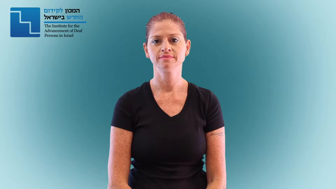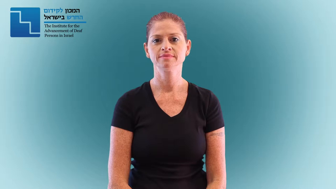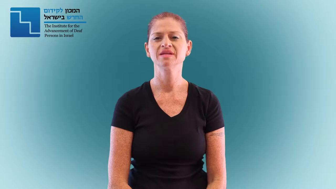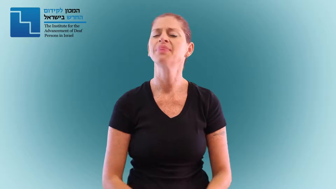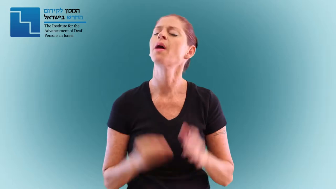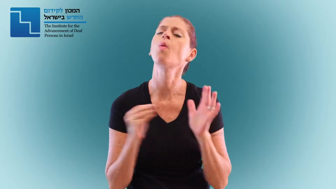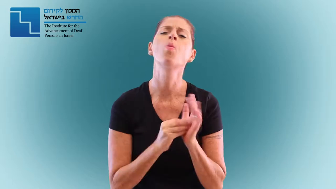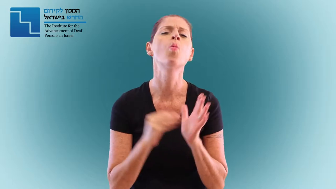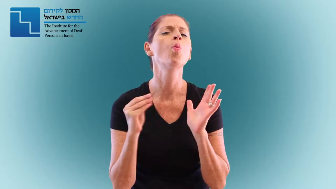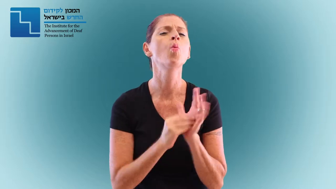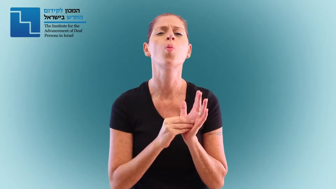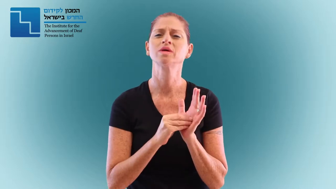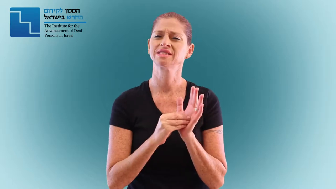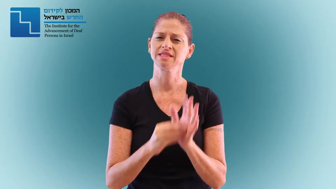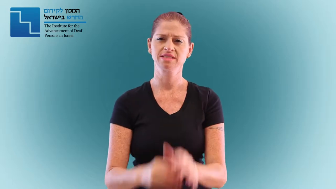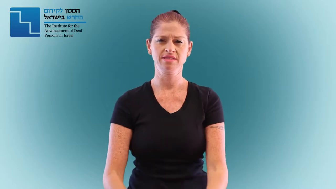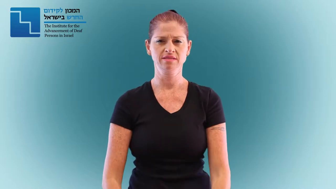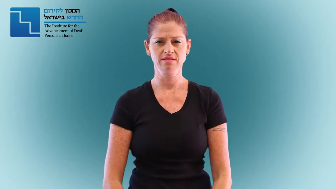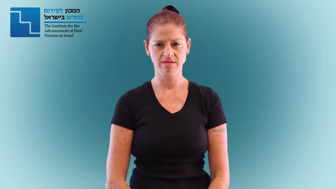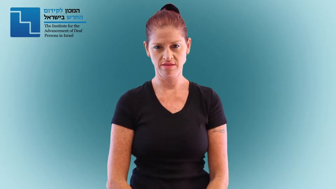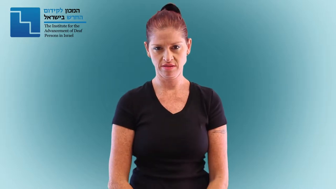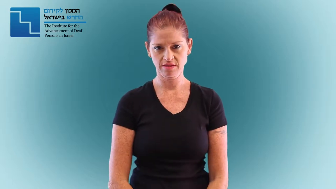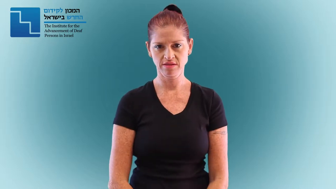נחוץ